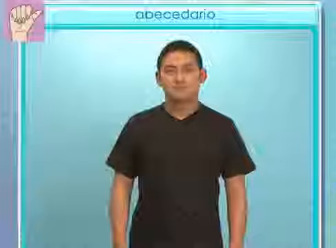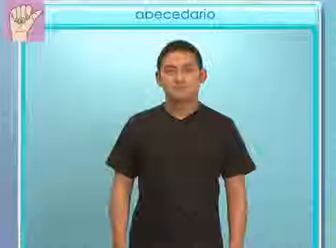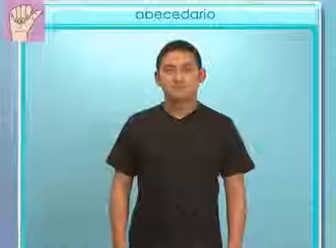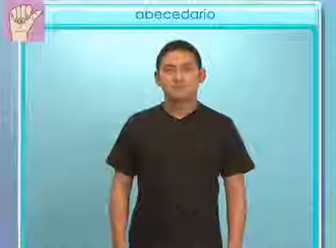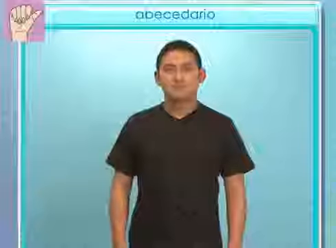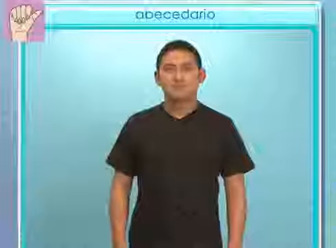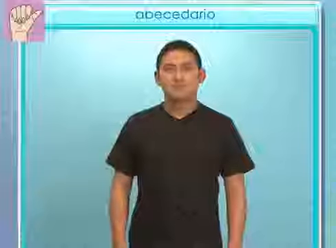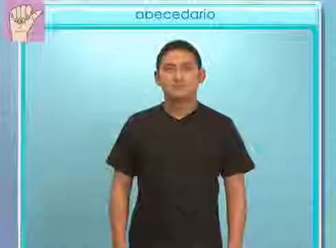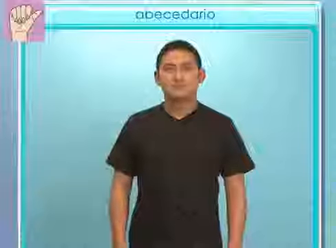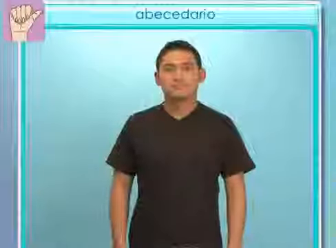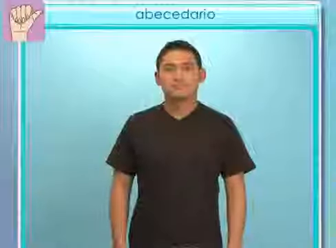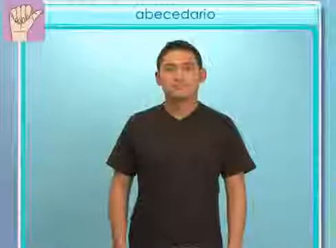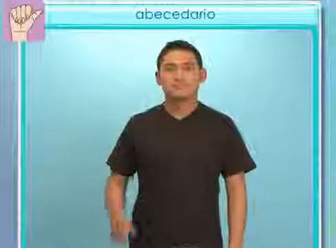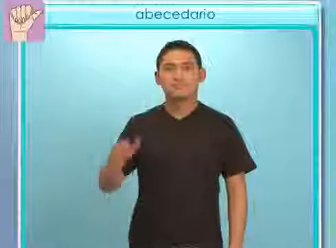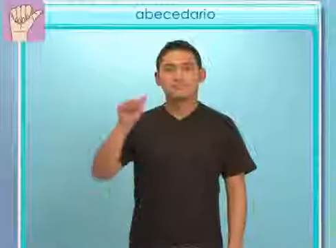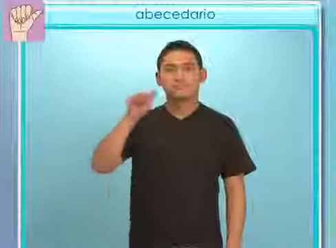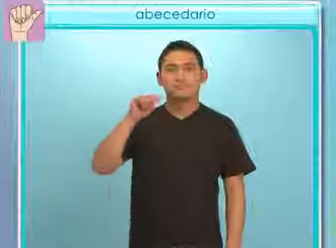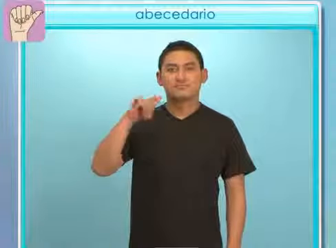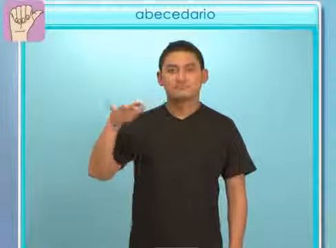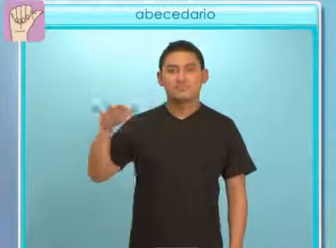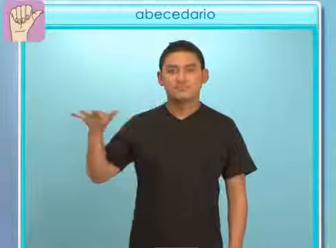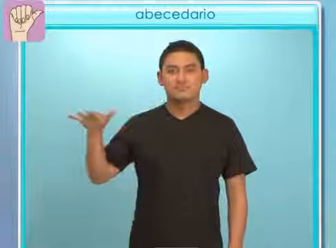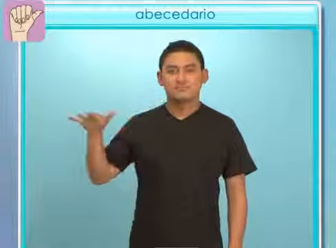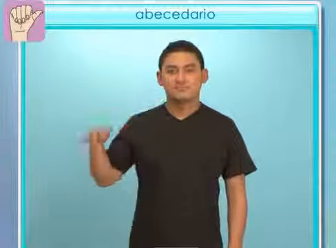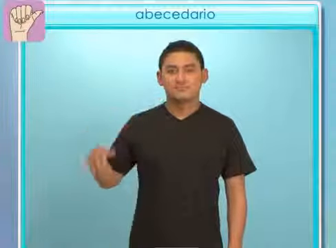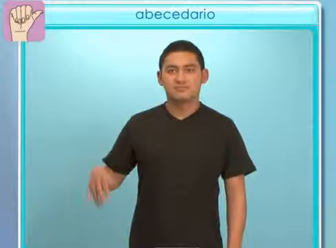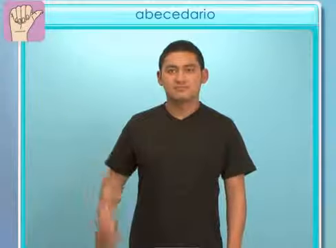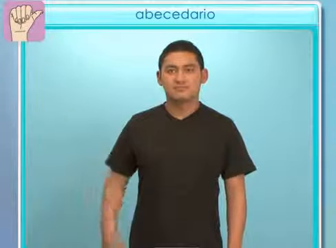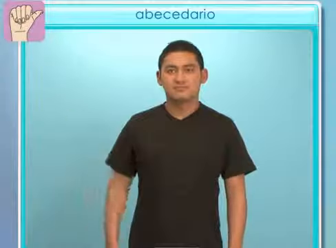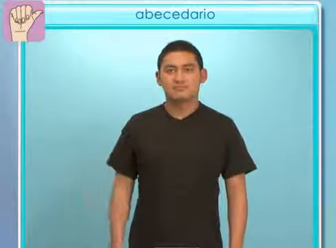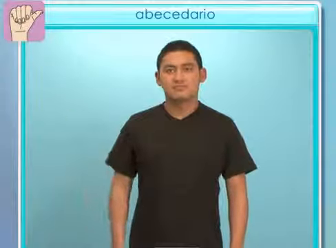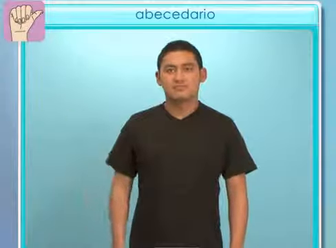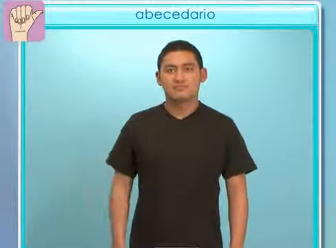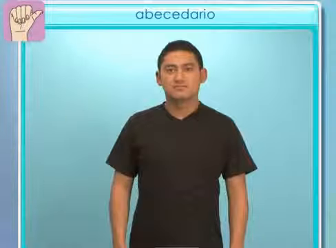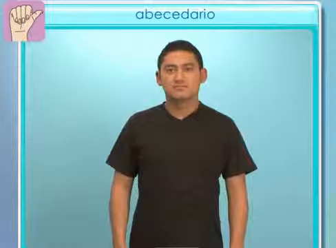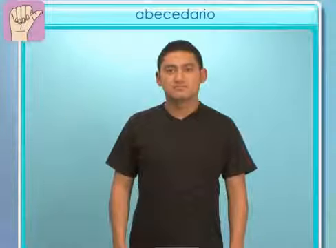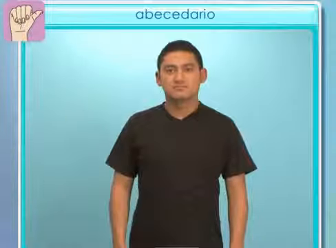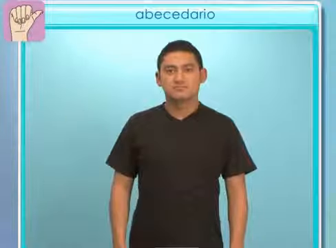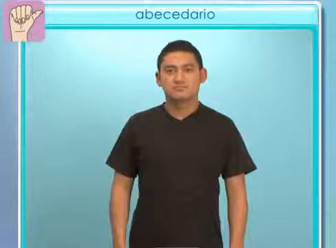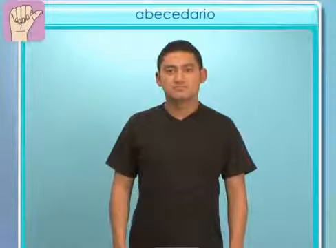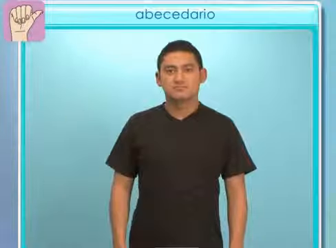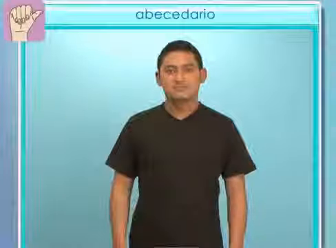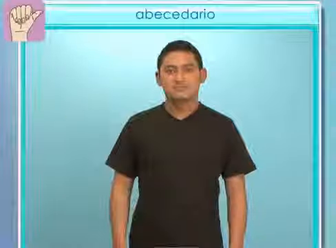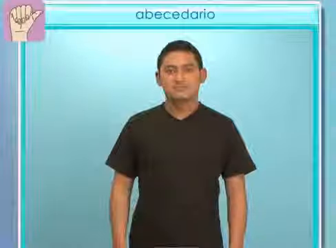ABECEDARIO